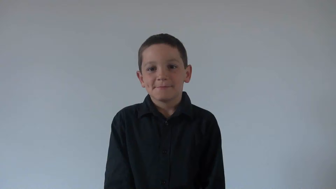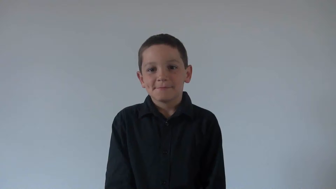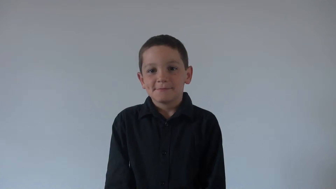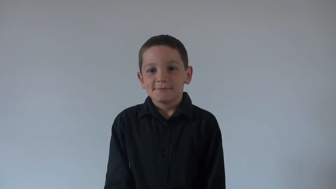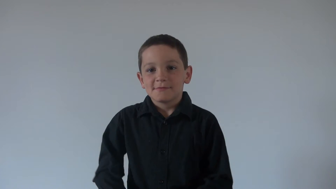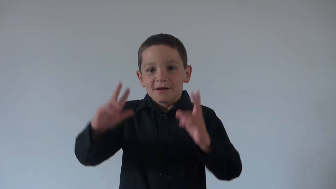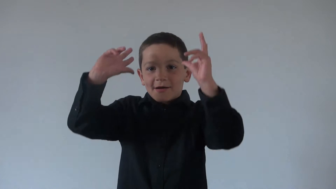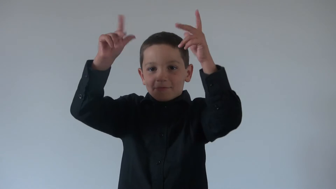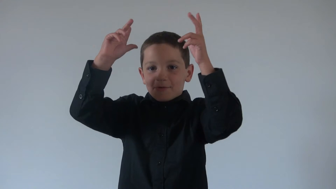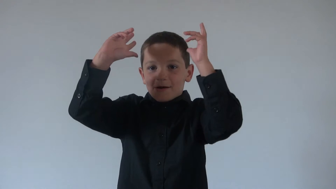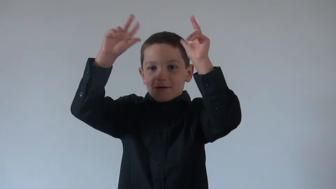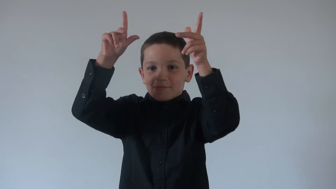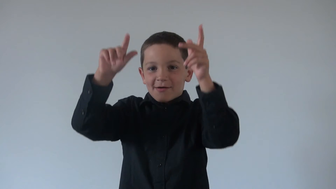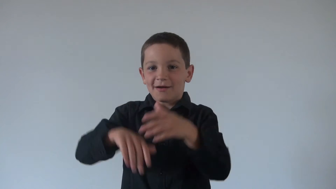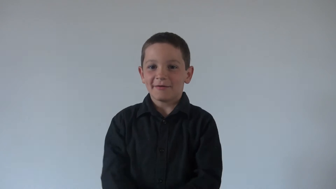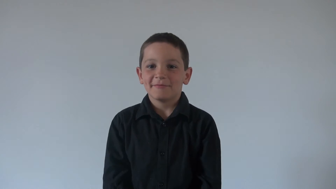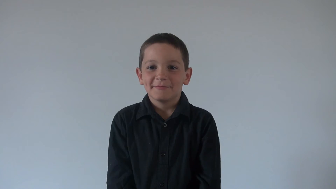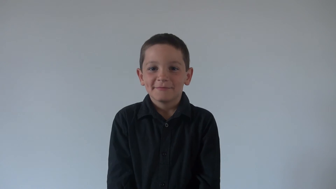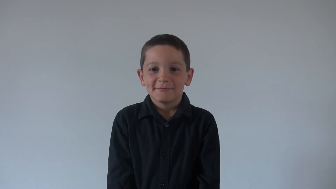Jeux : Sport